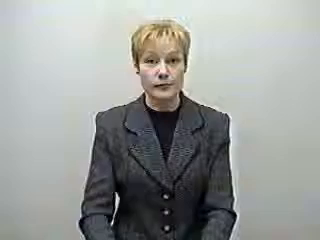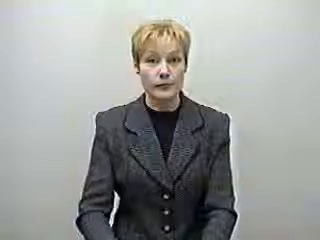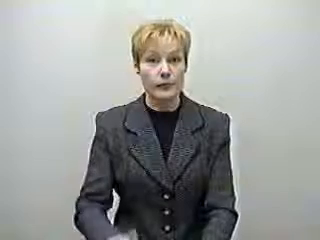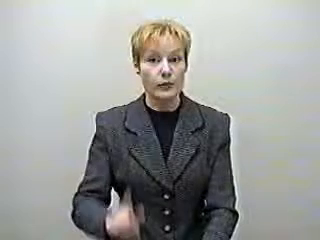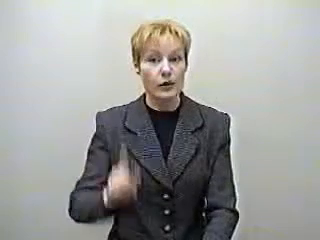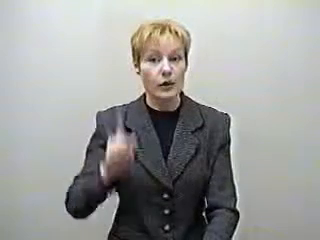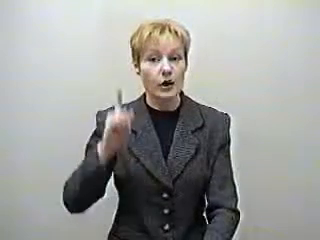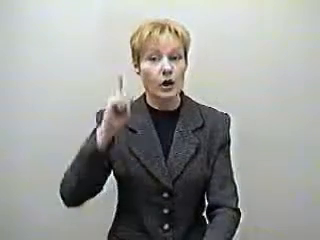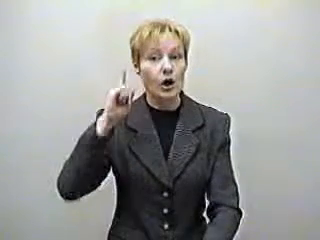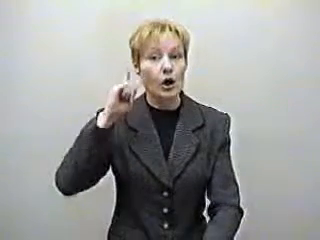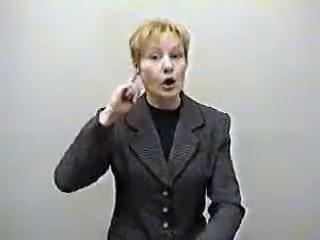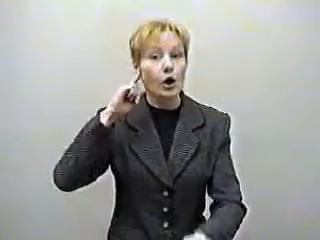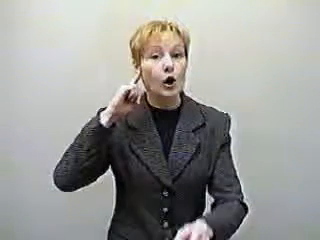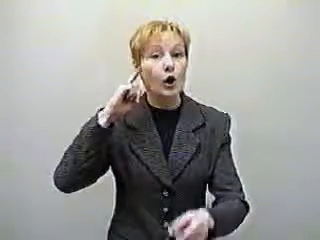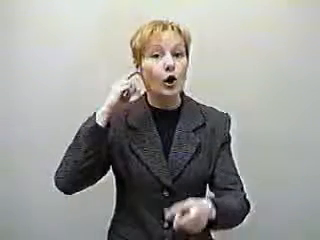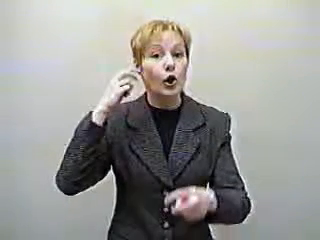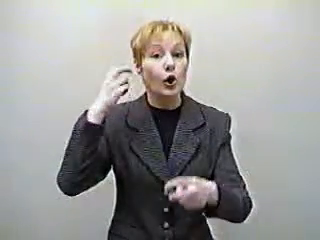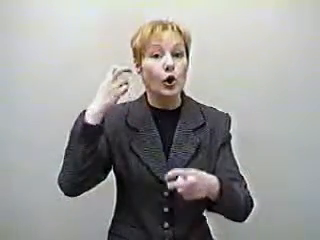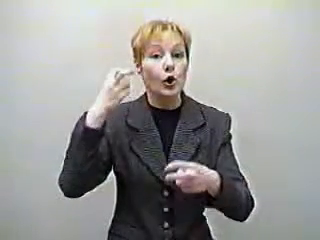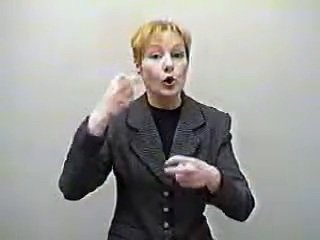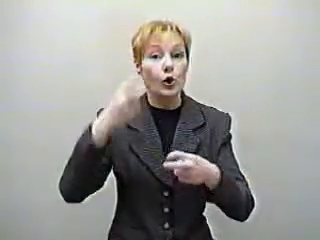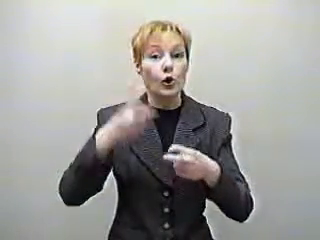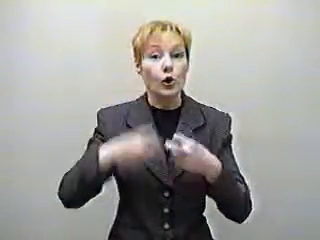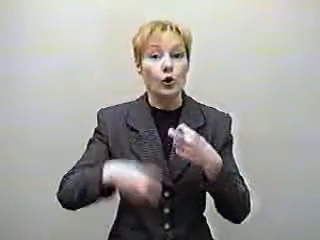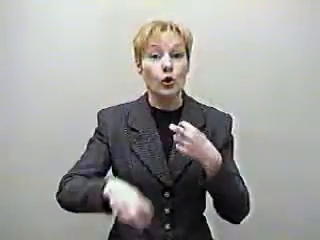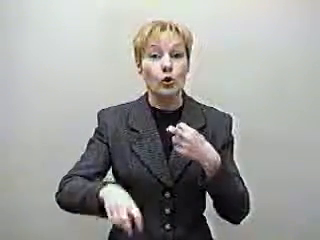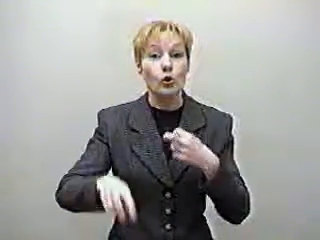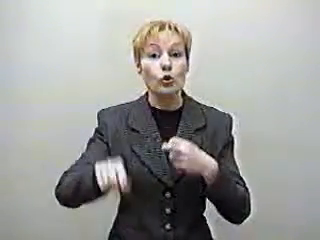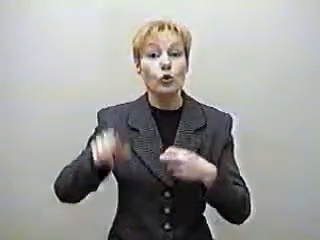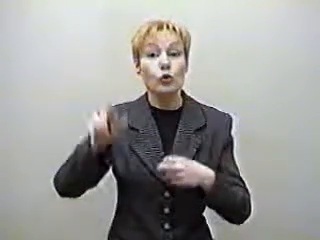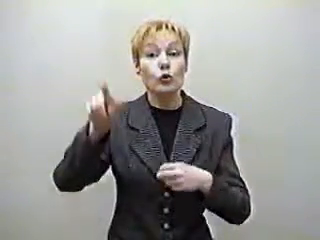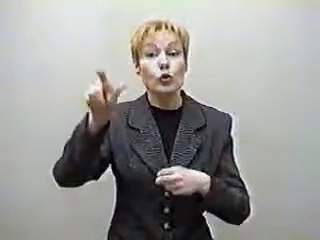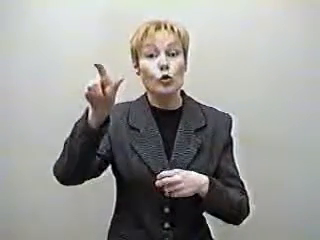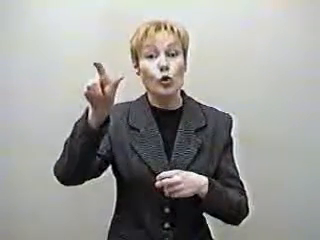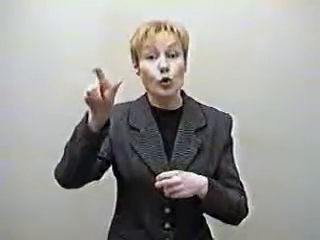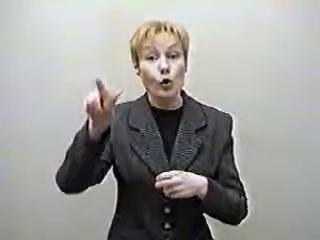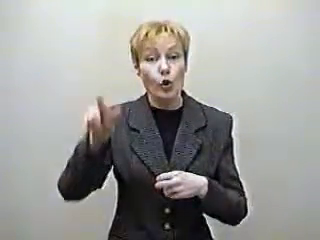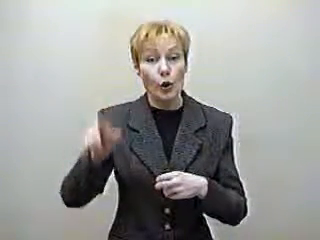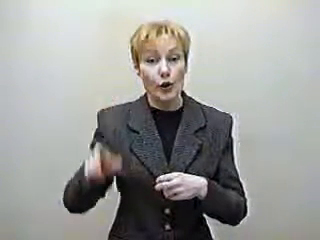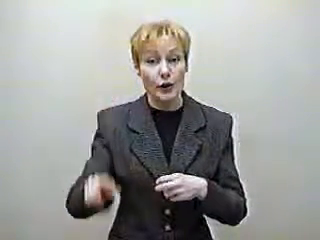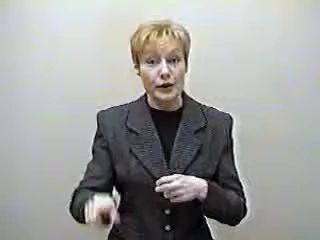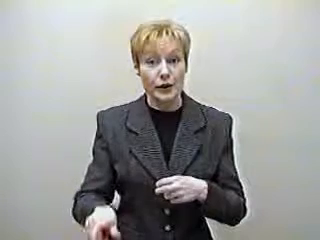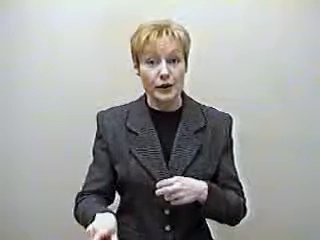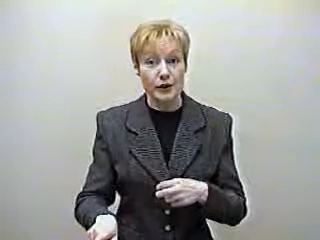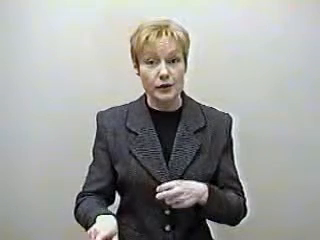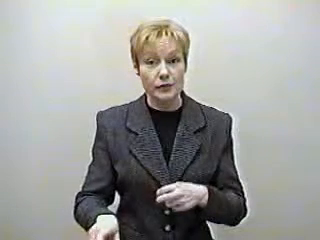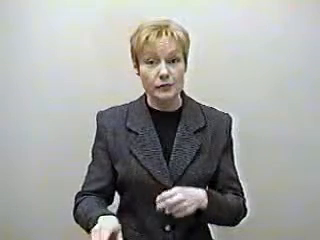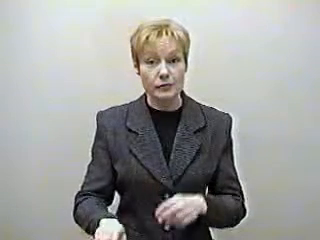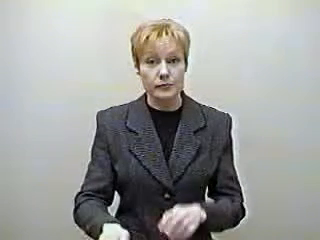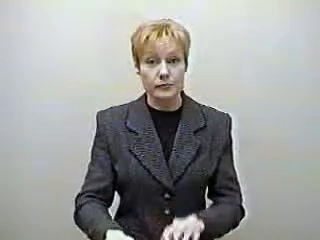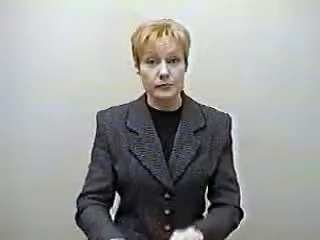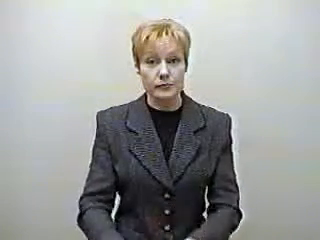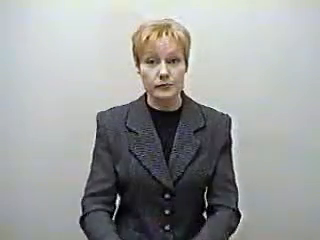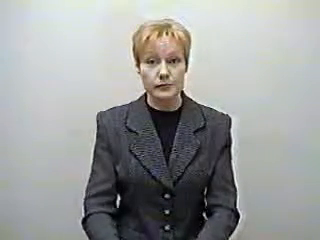глухой